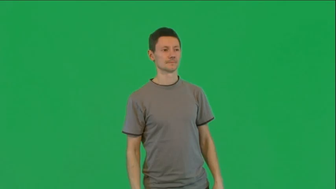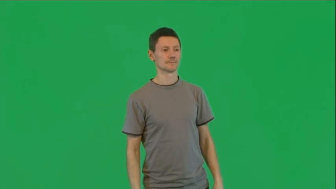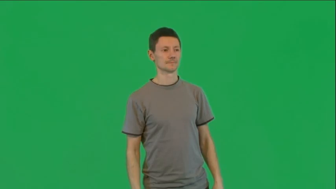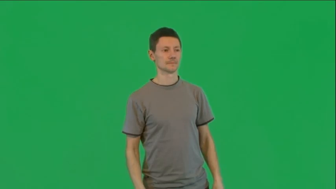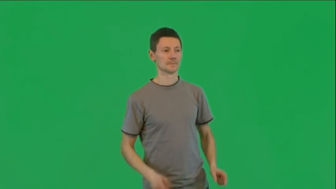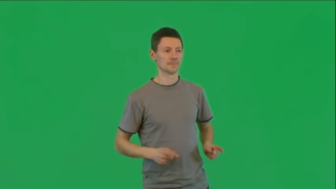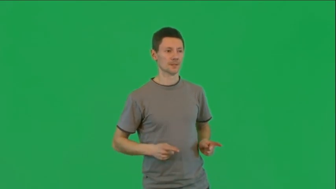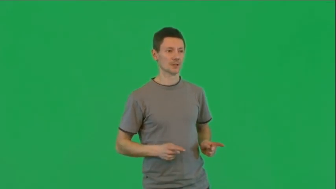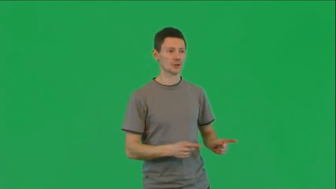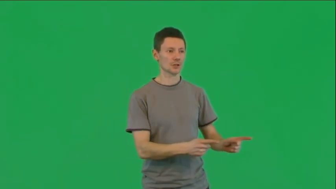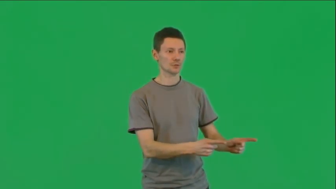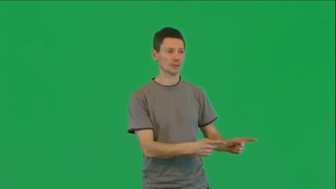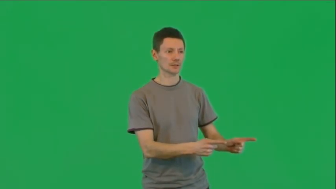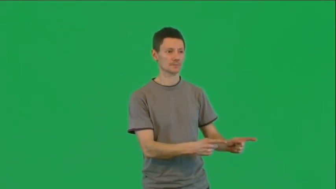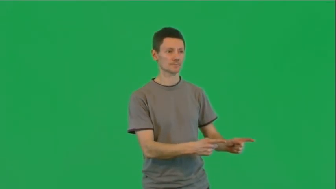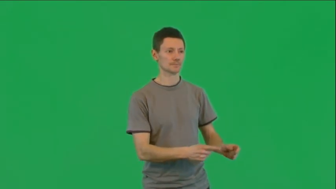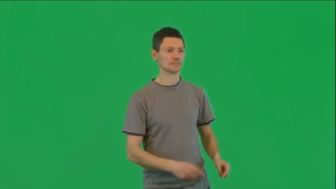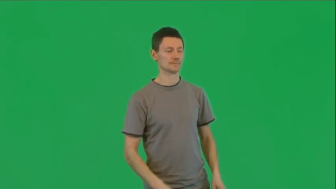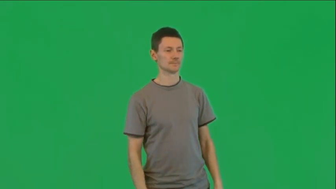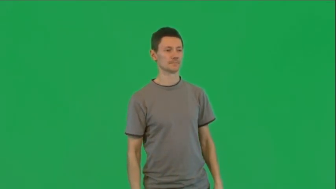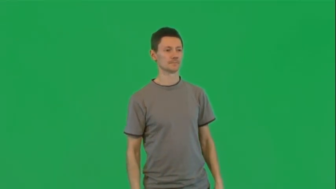kierunek